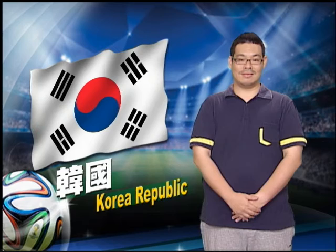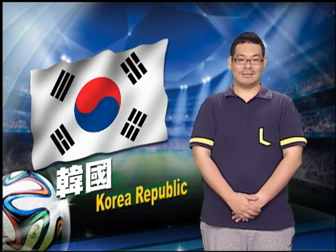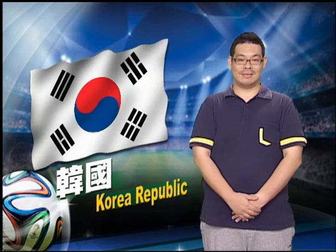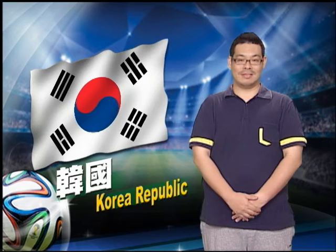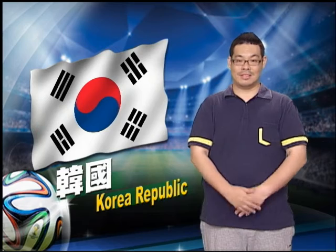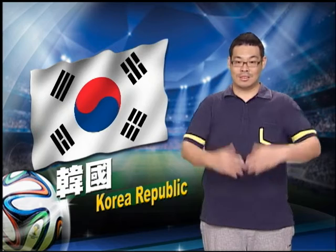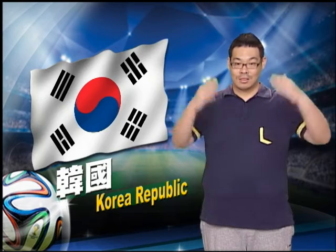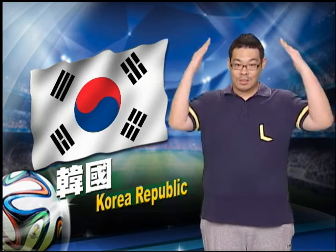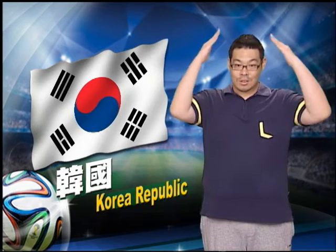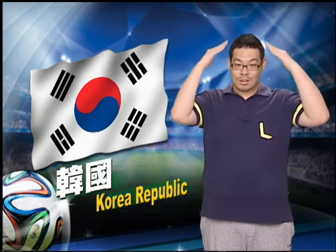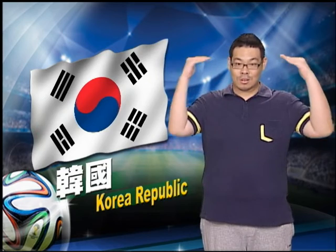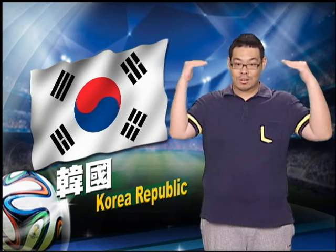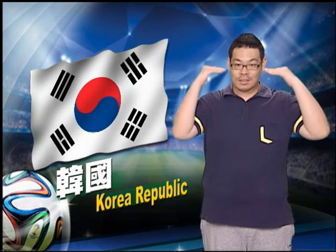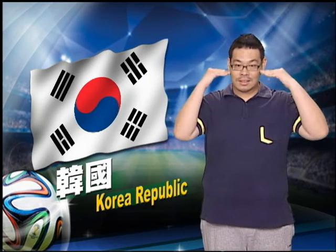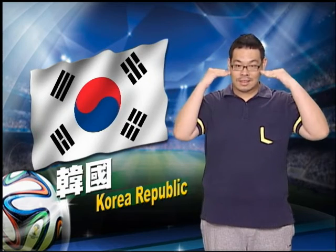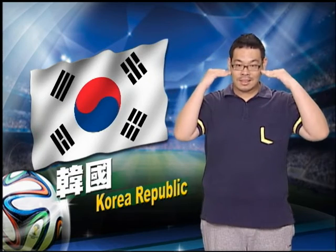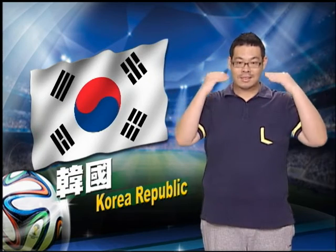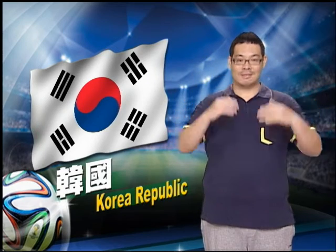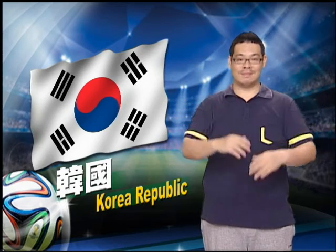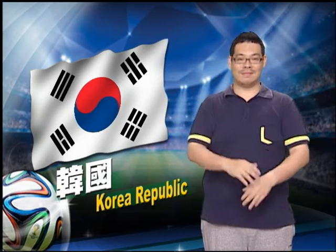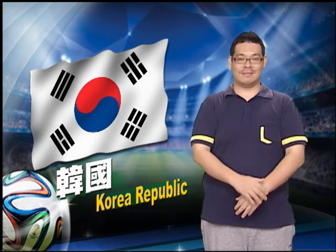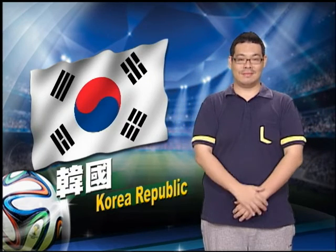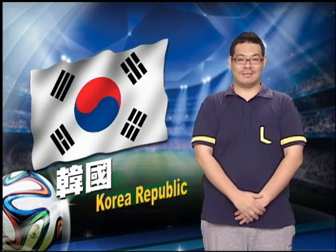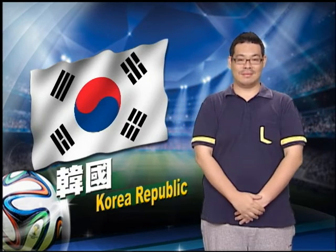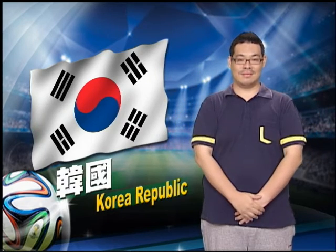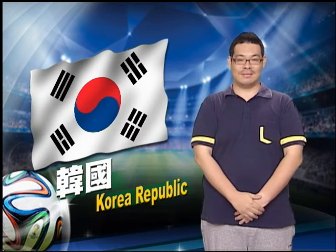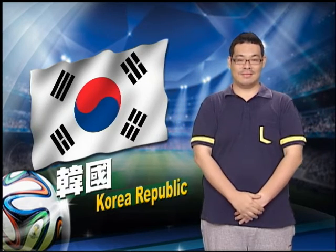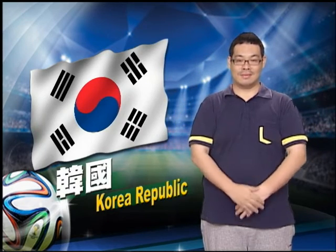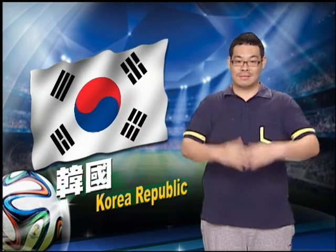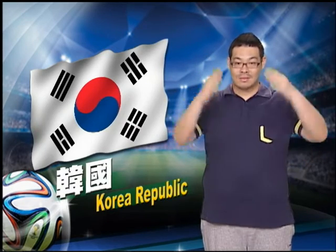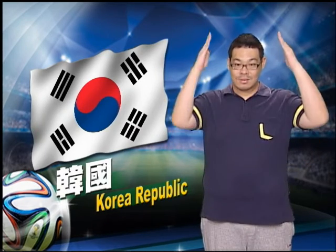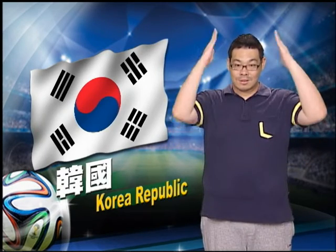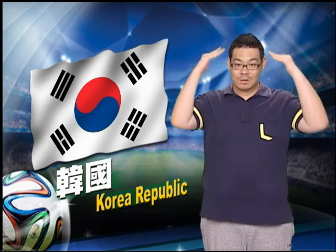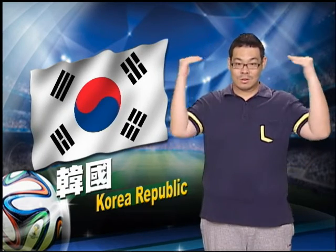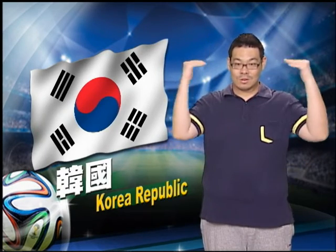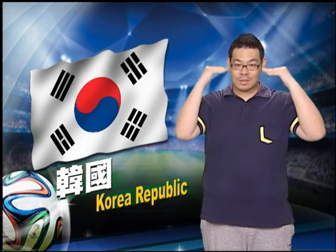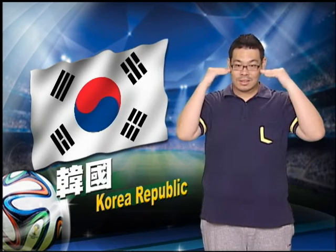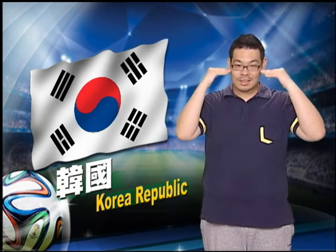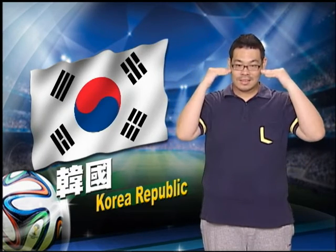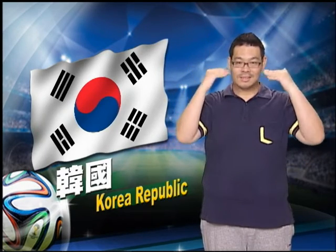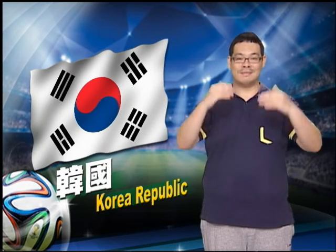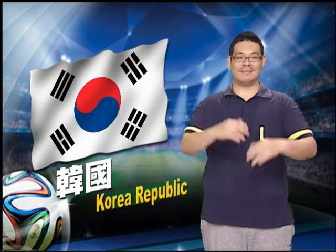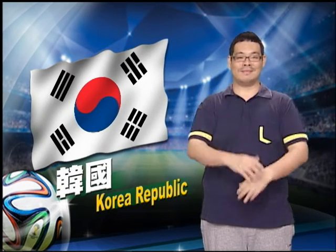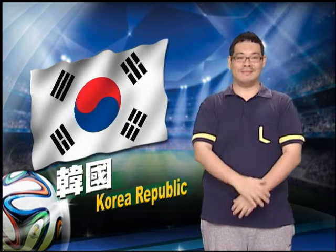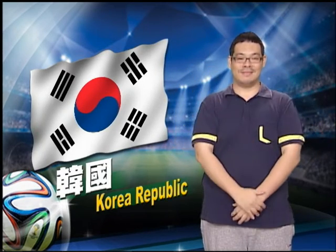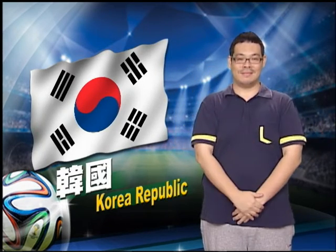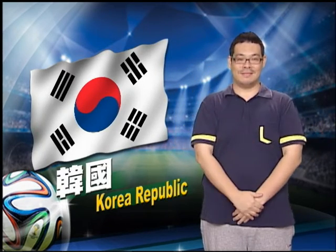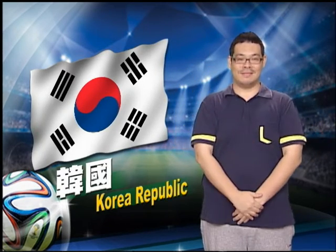韓國